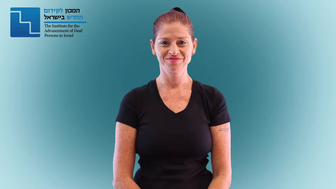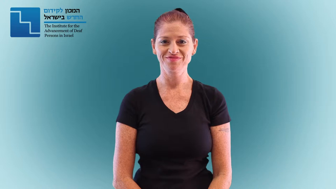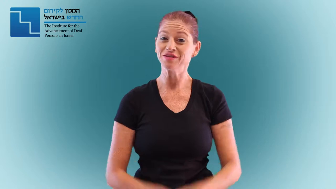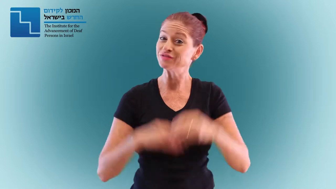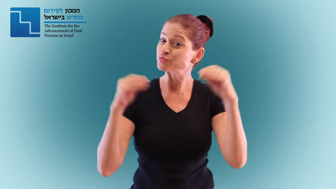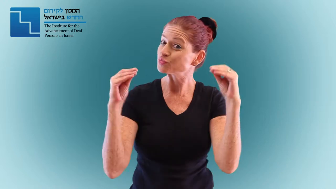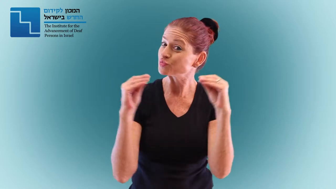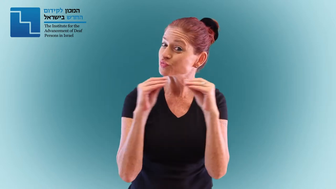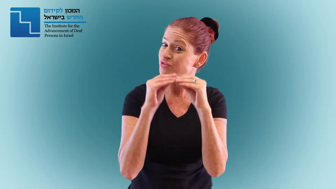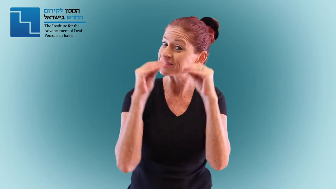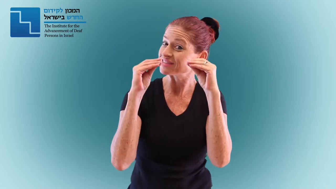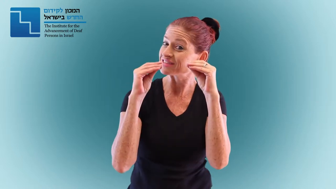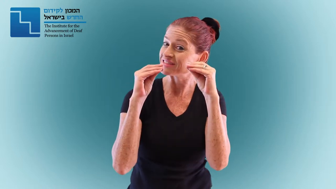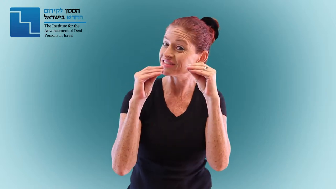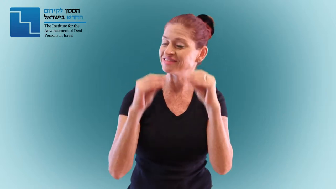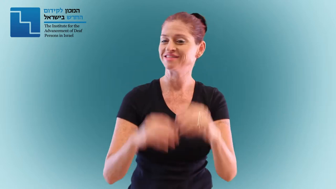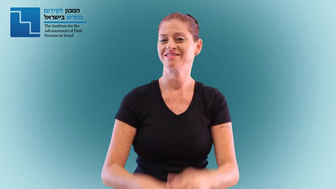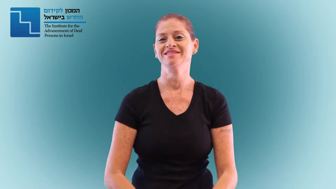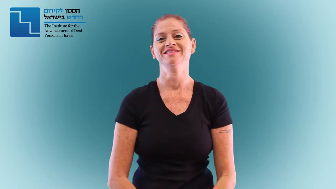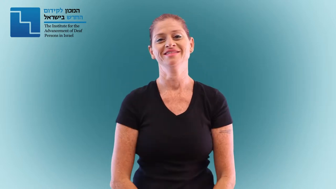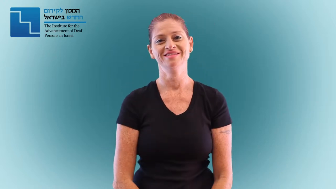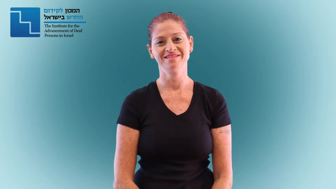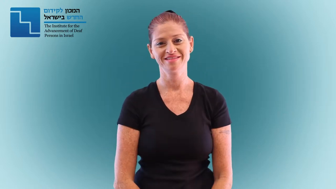נשיקה